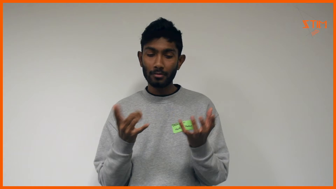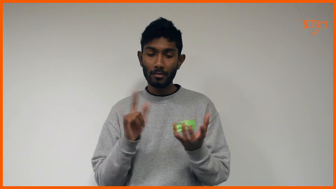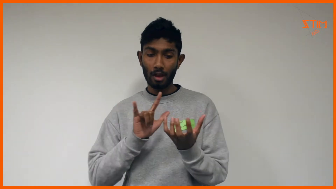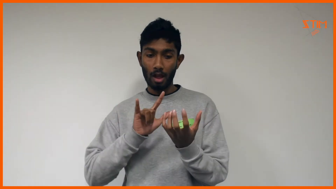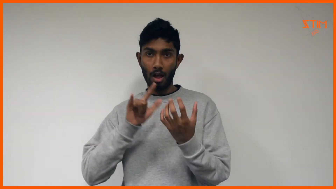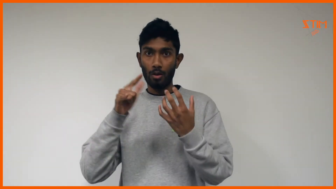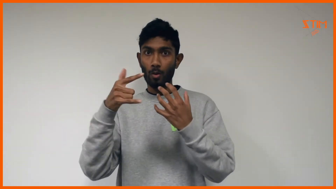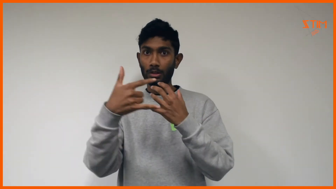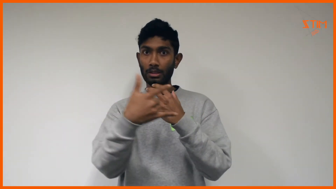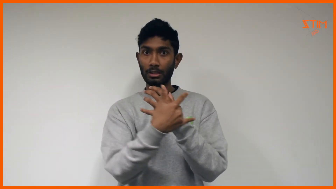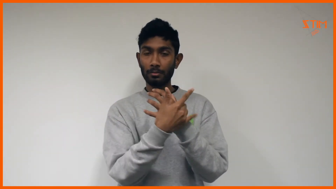Aéronautique